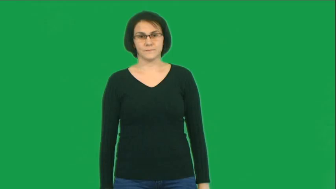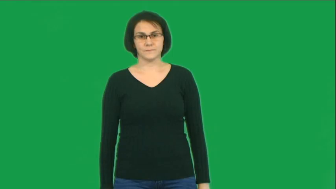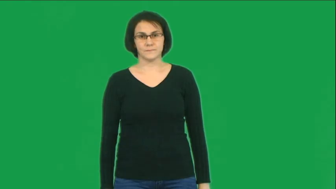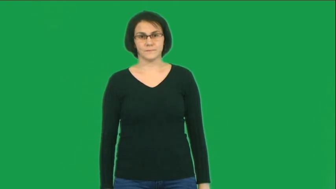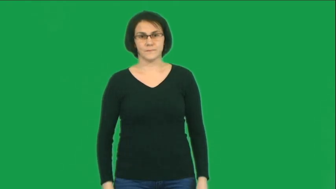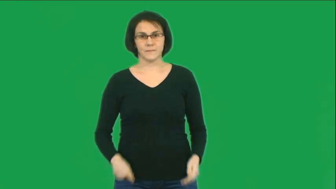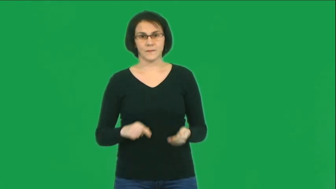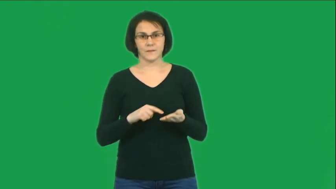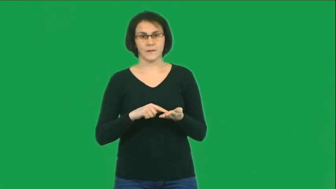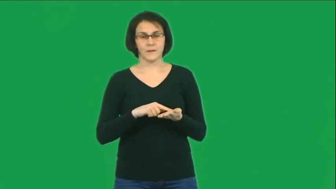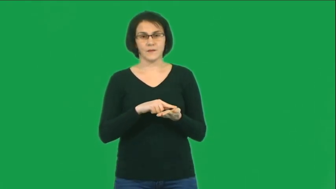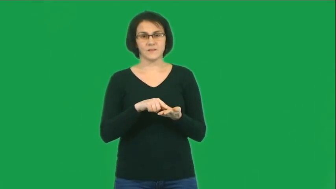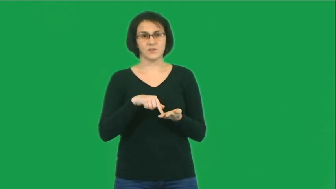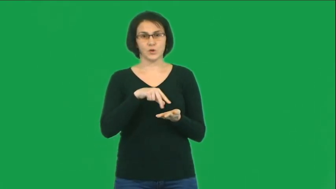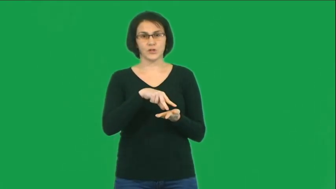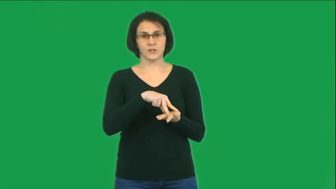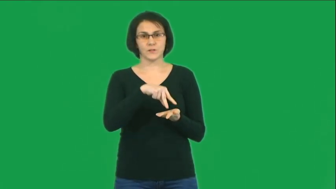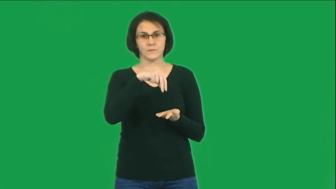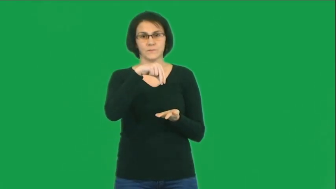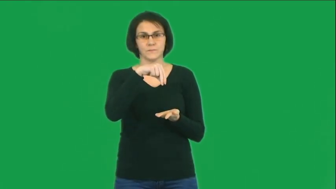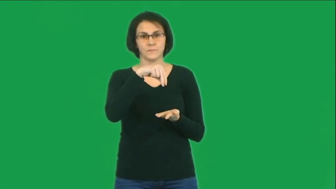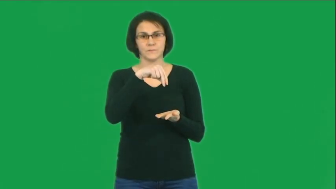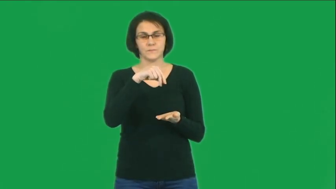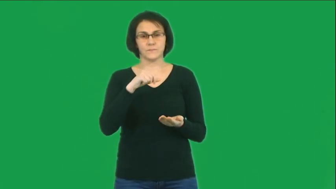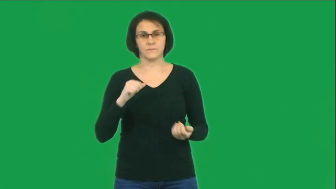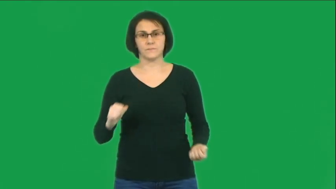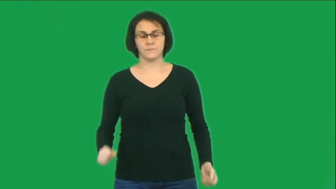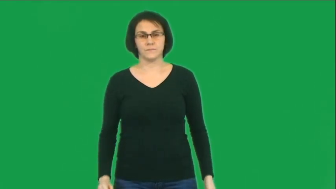stożek